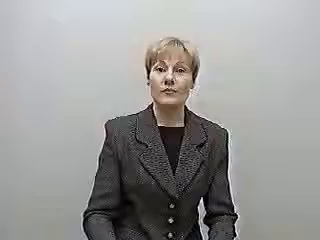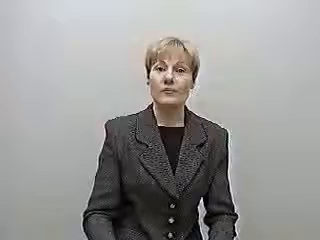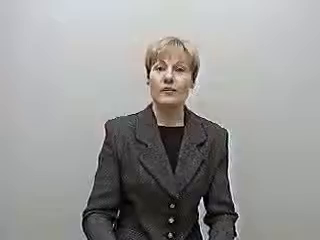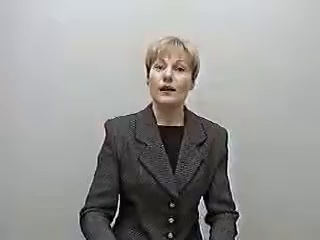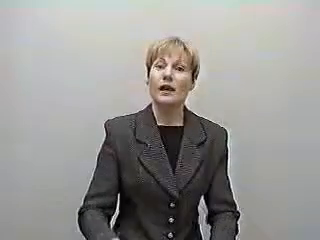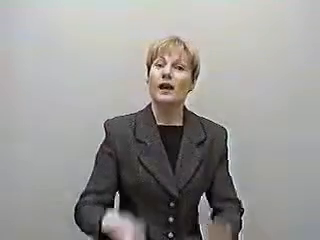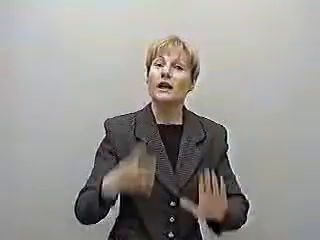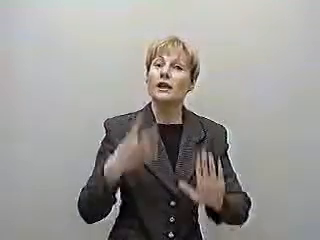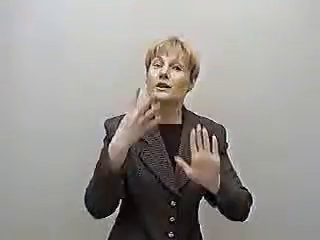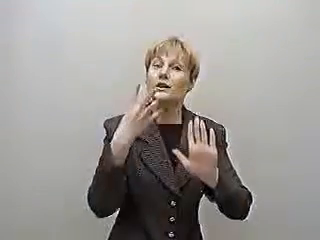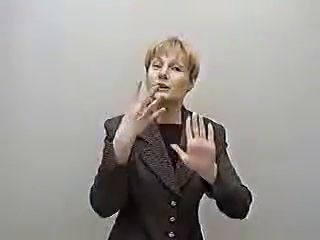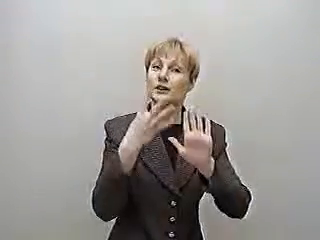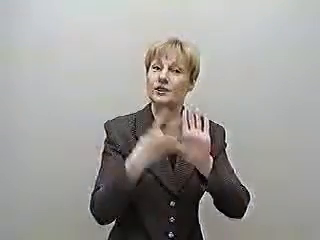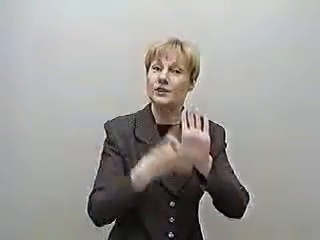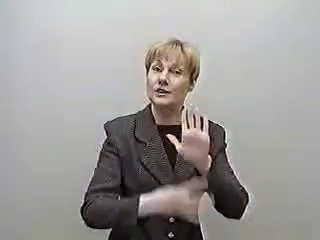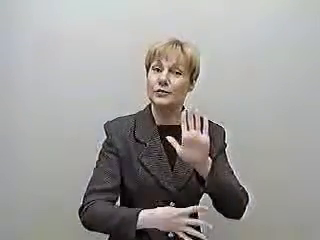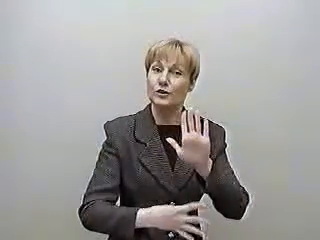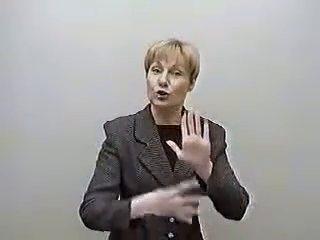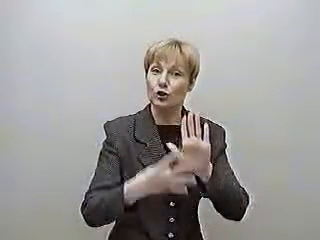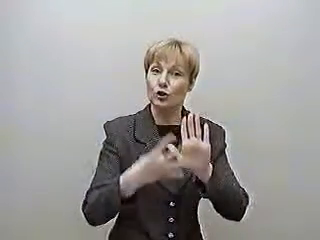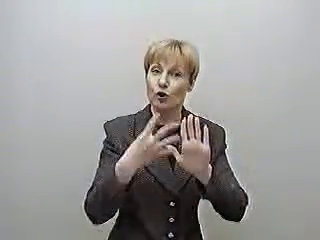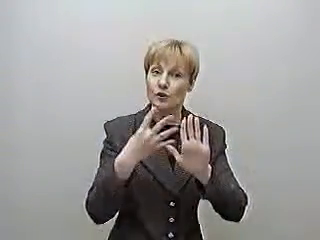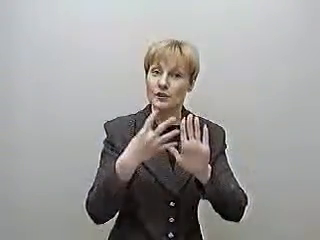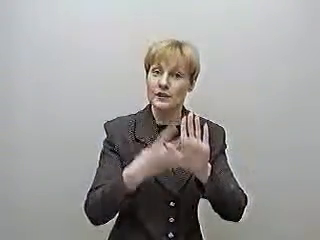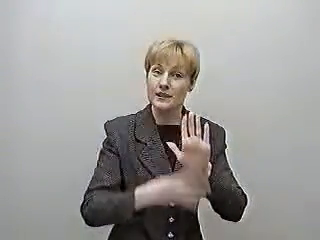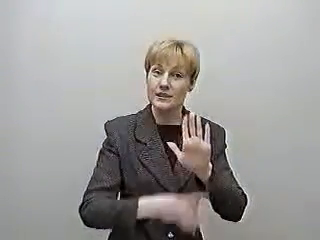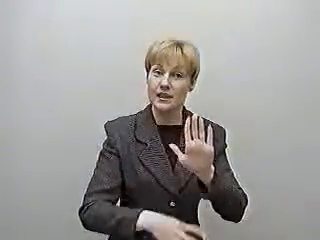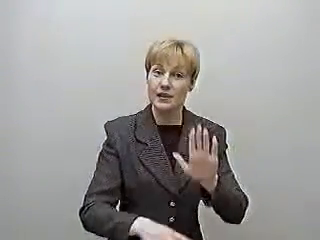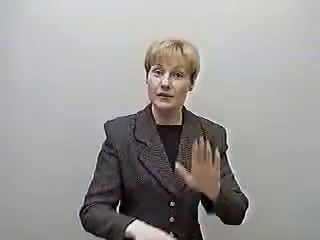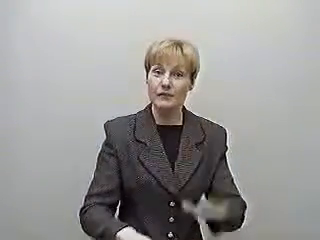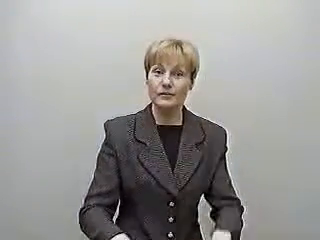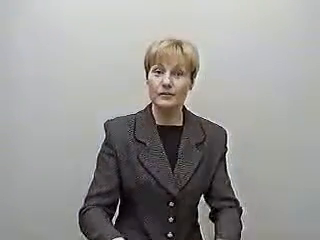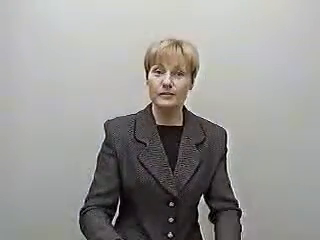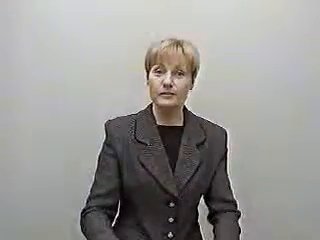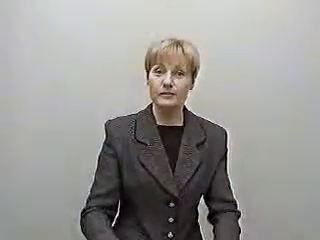девяносто